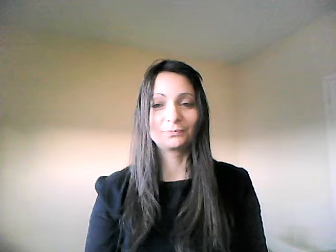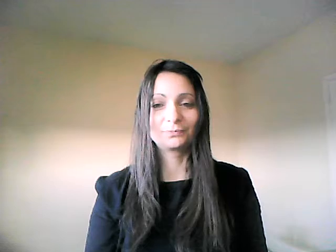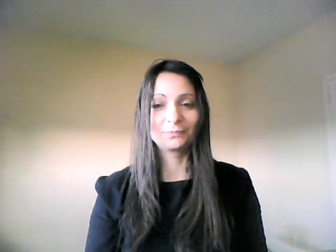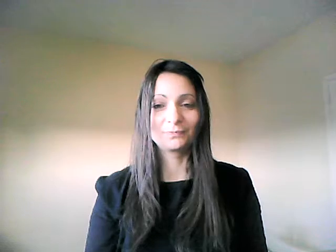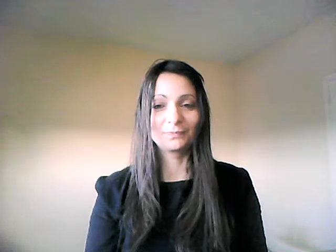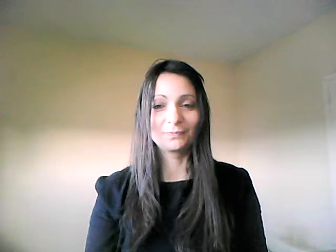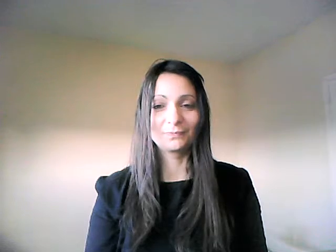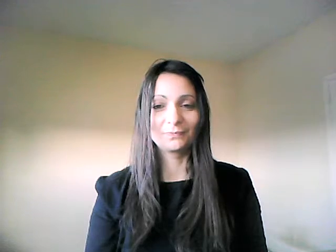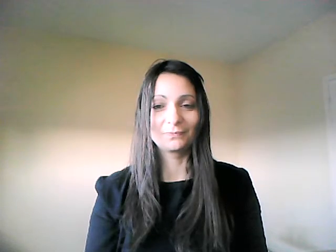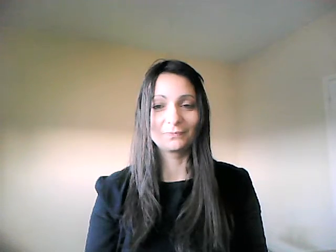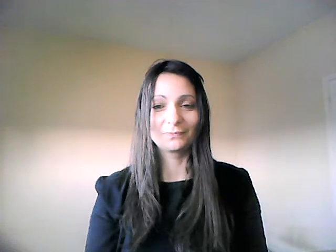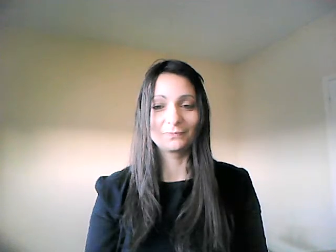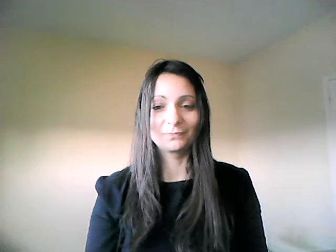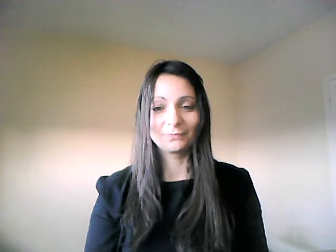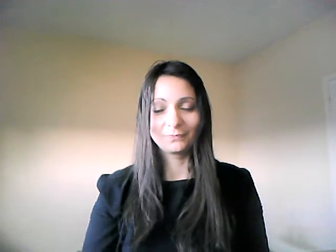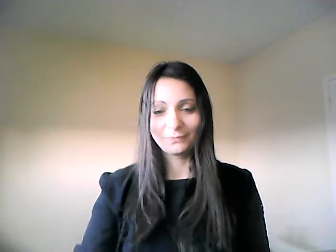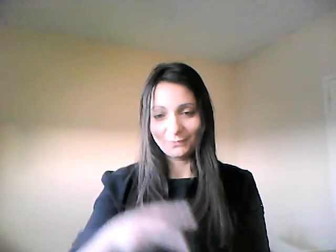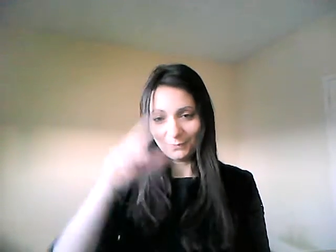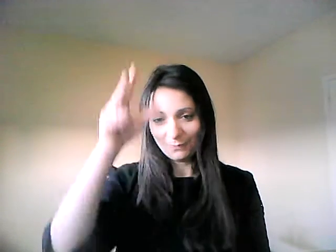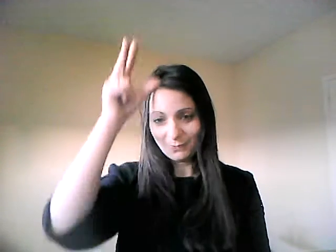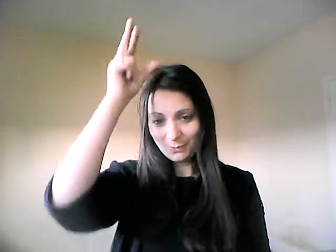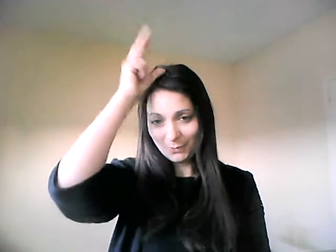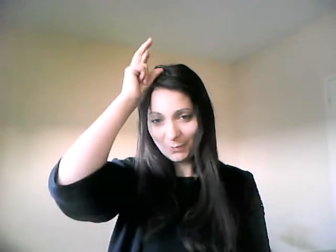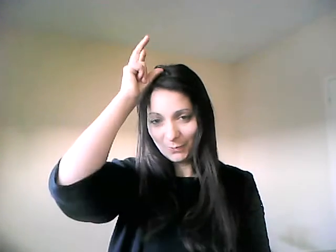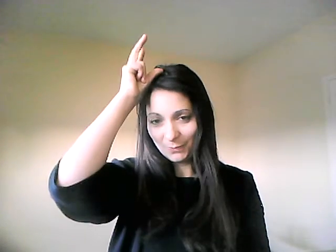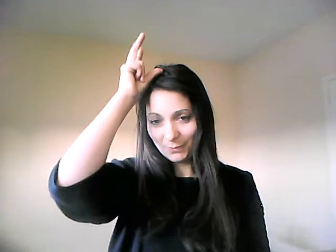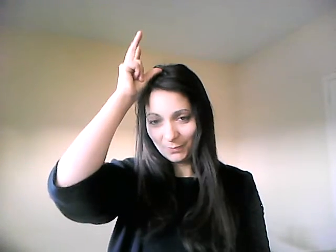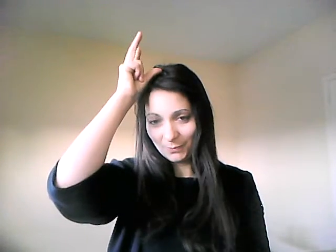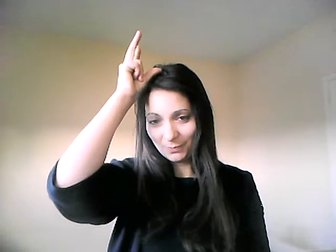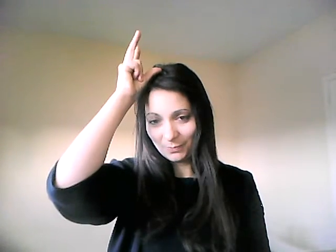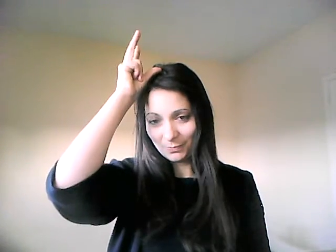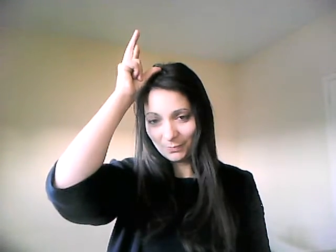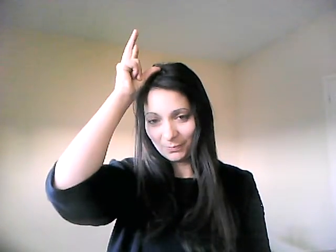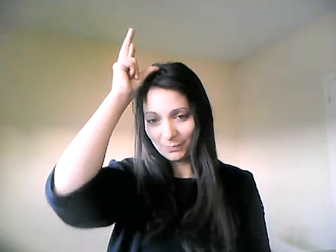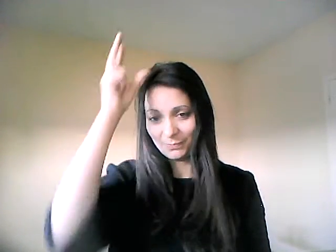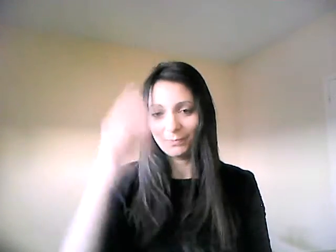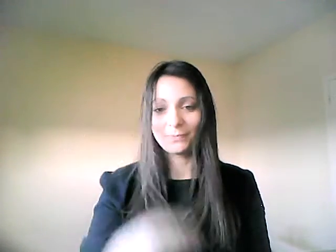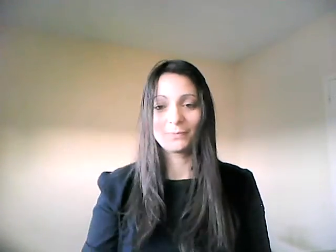Coq